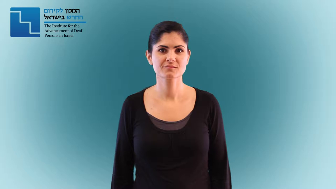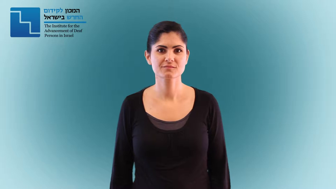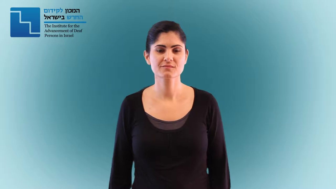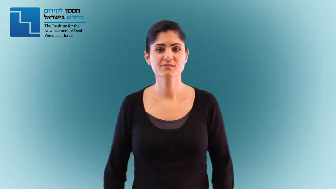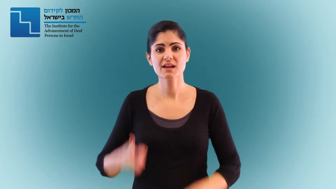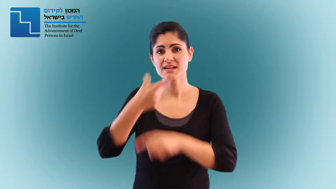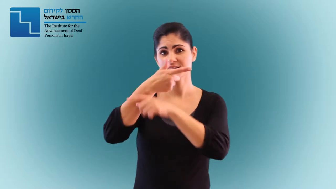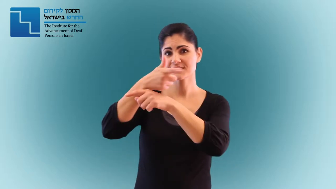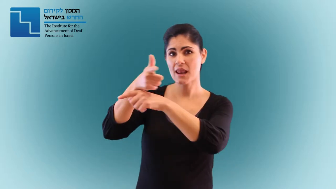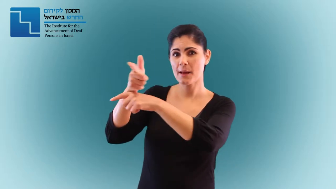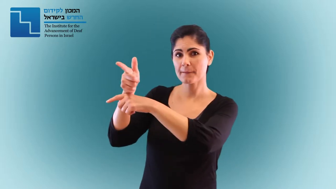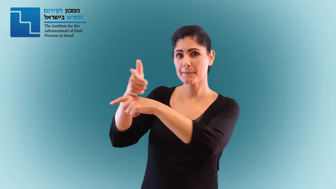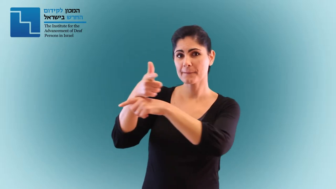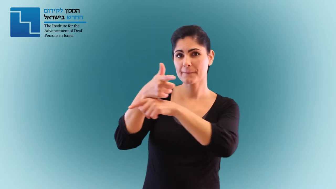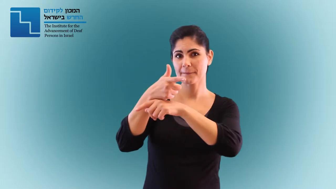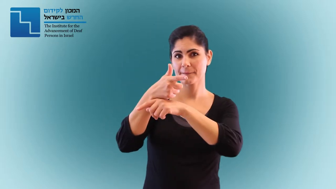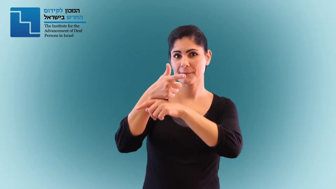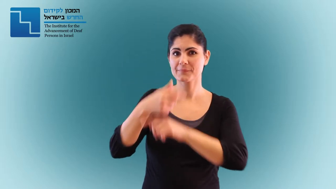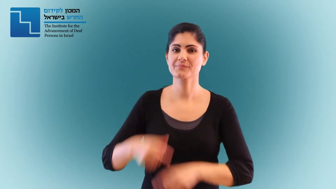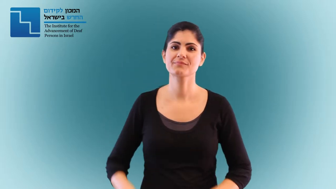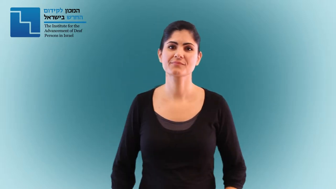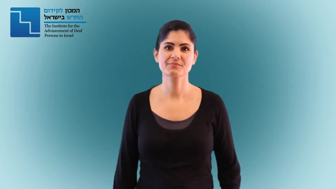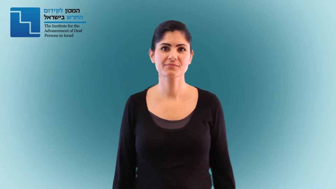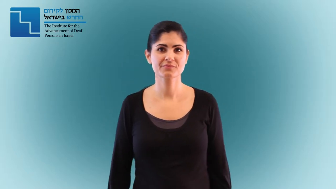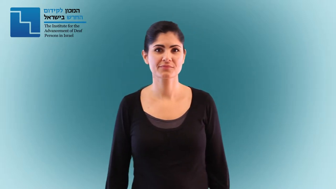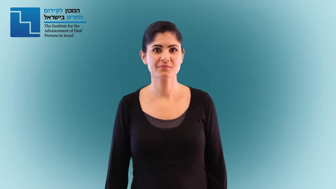צלם